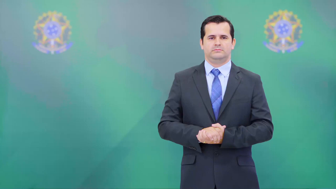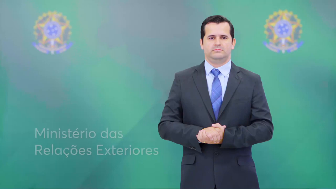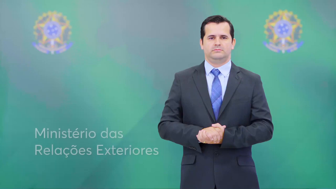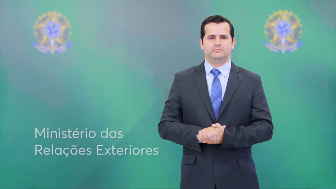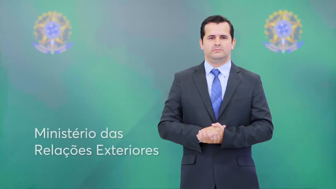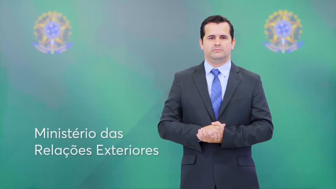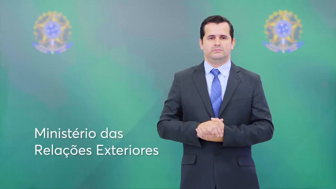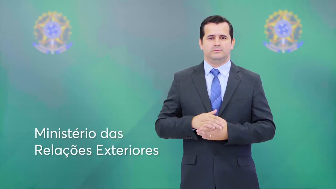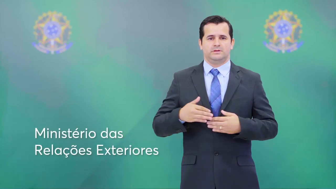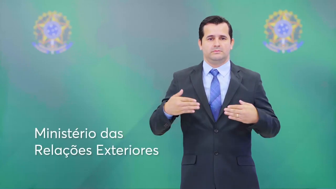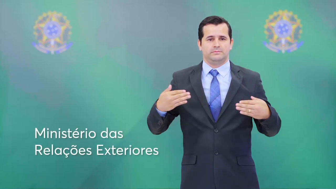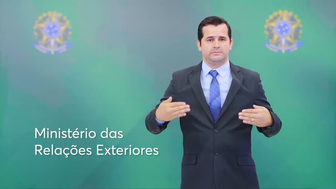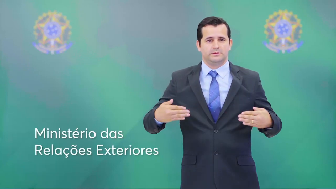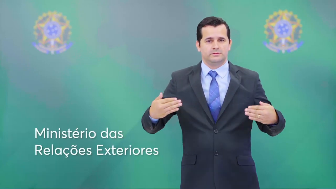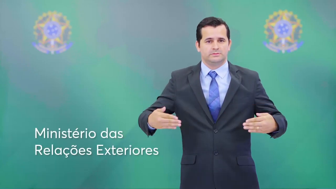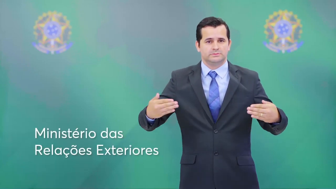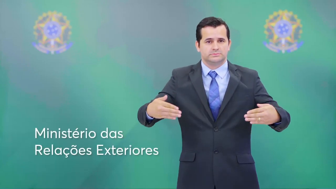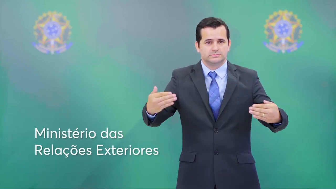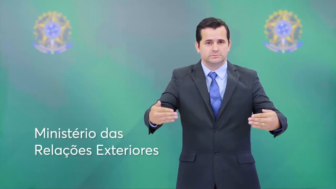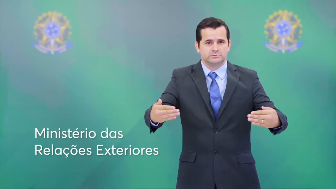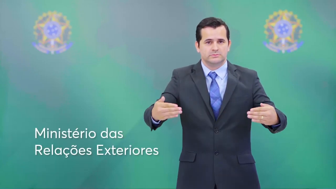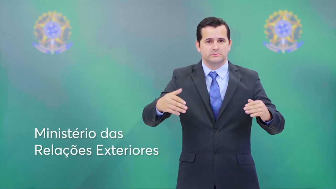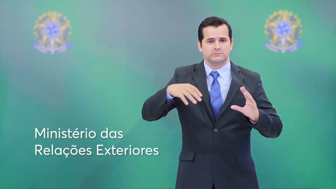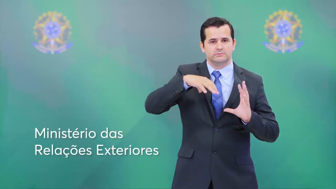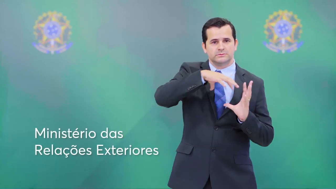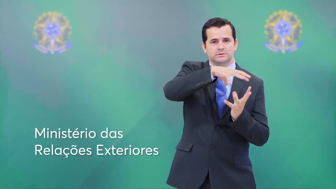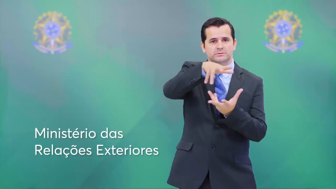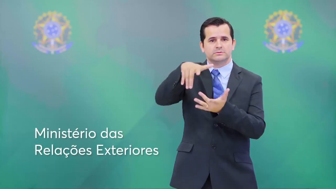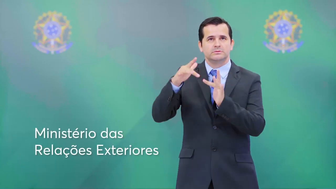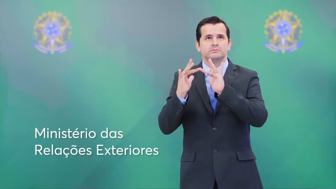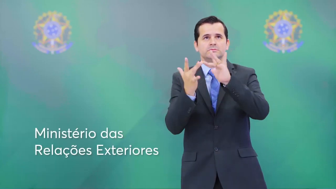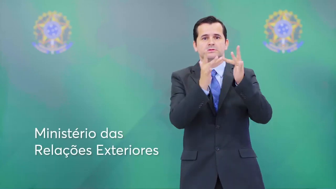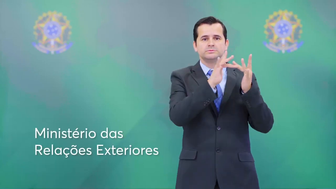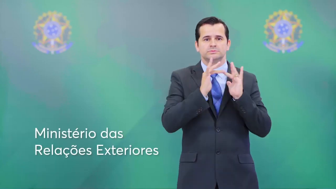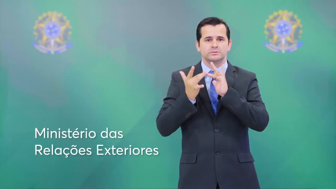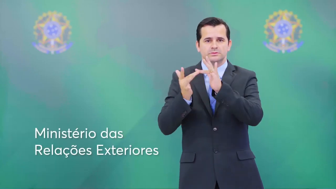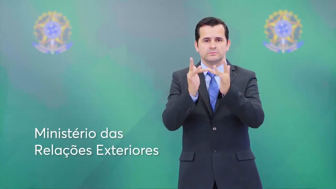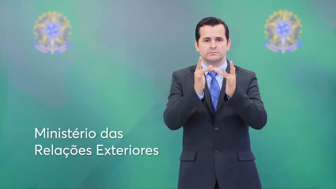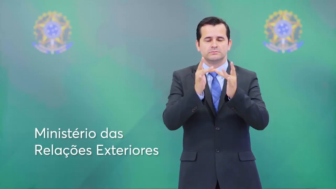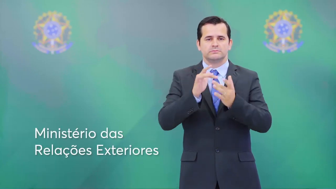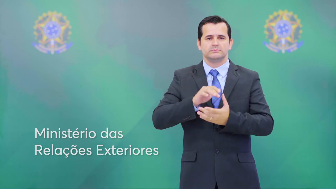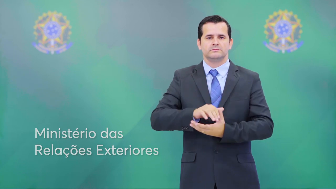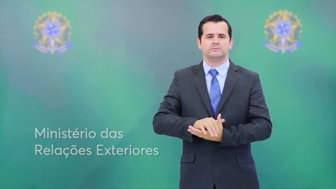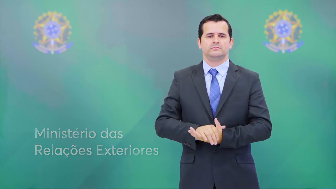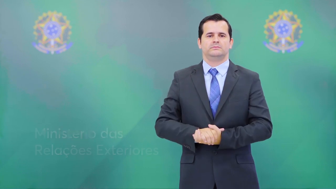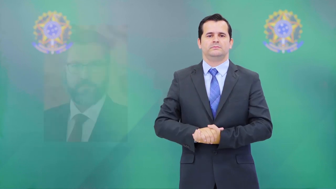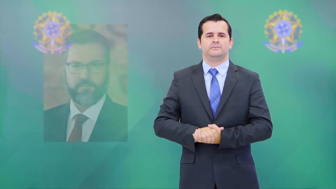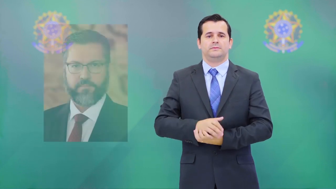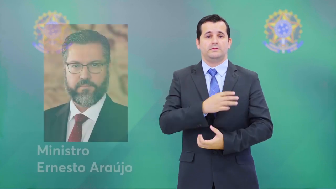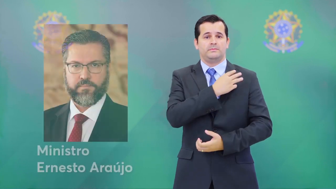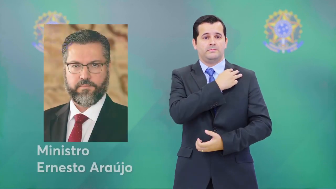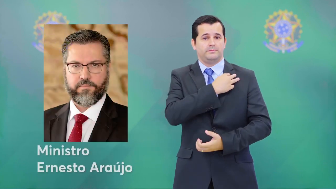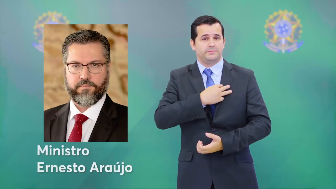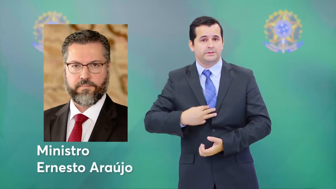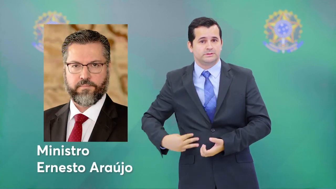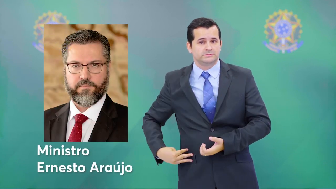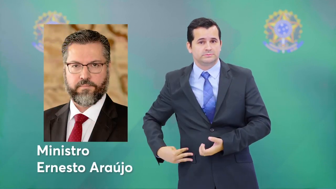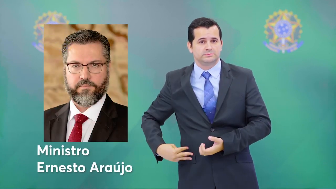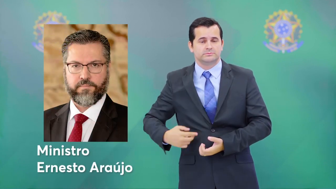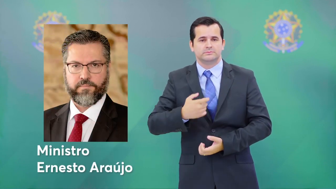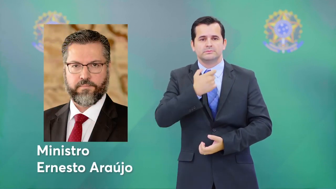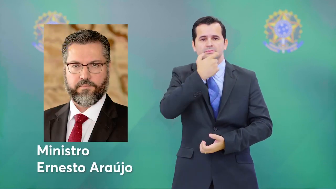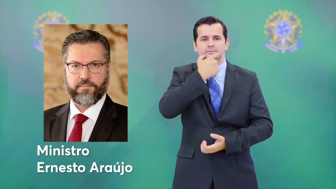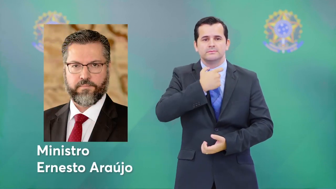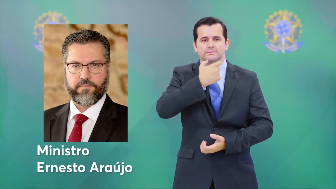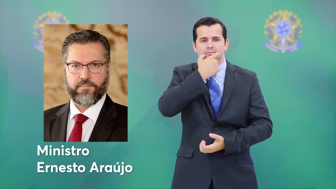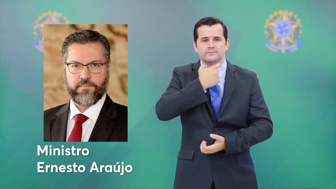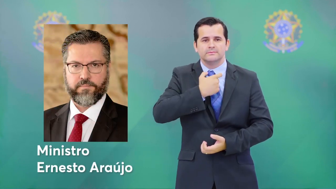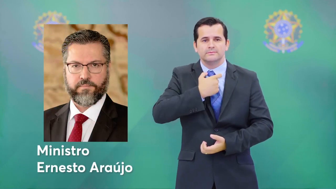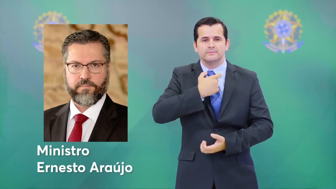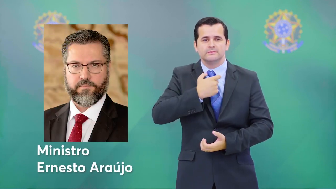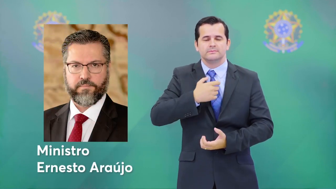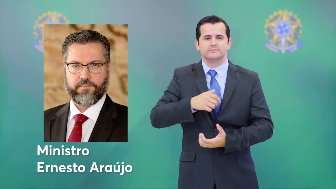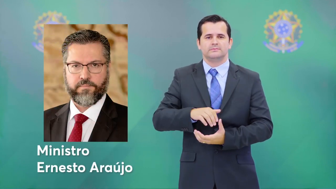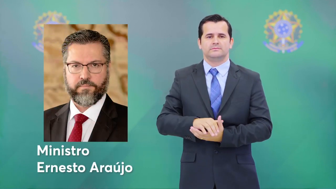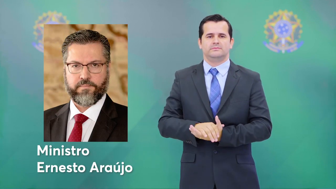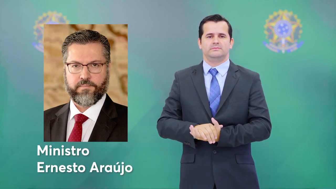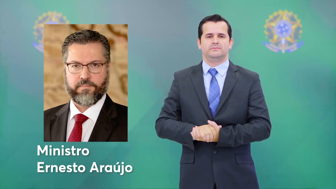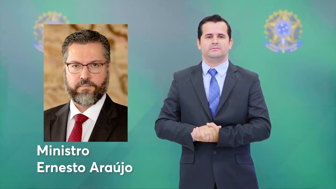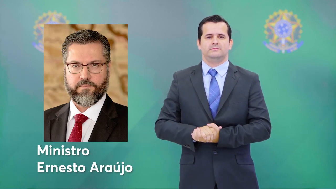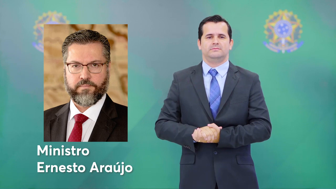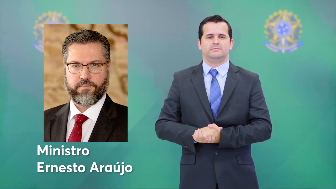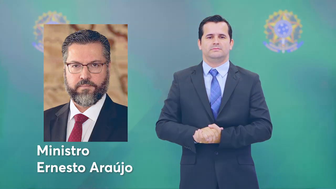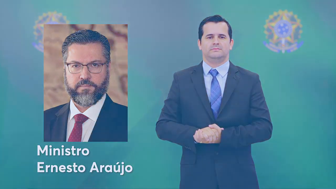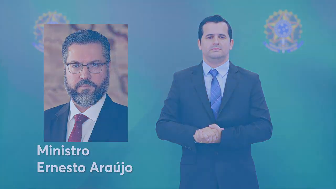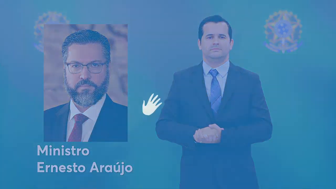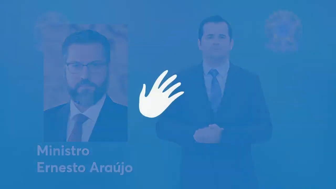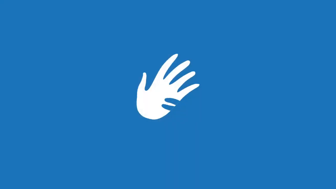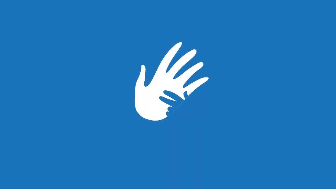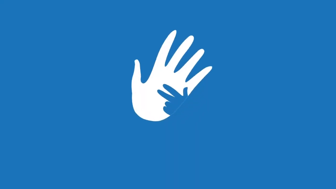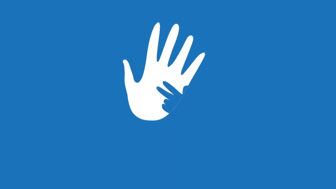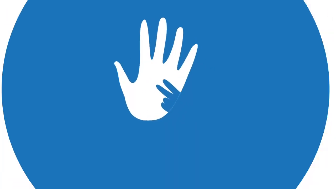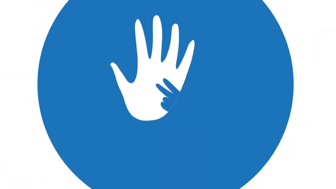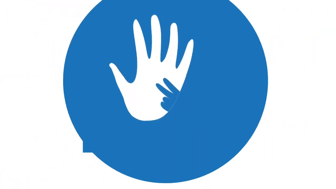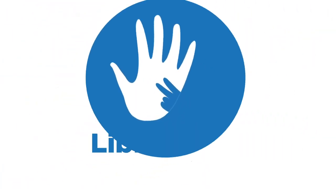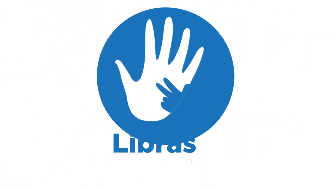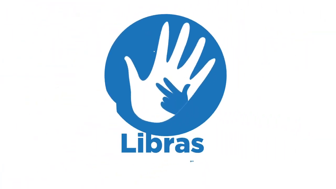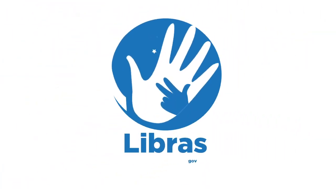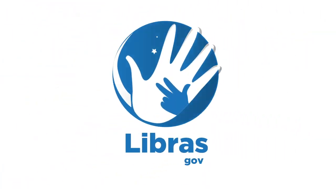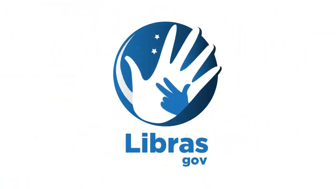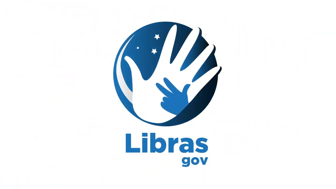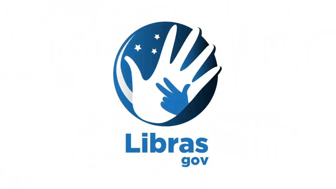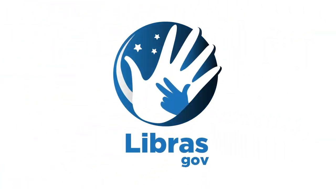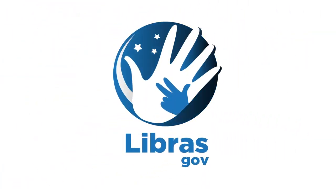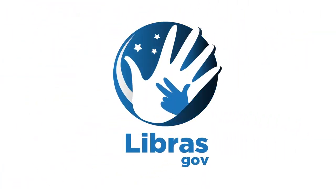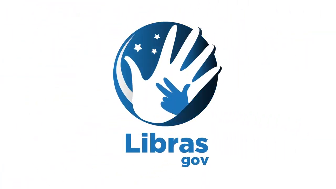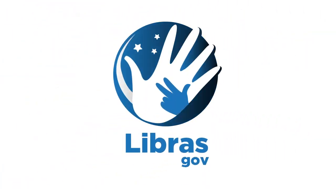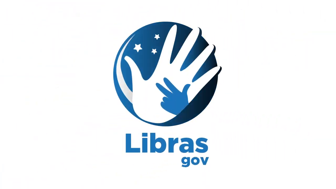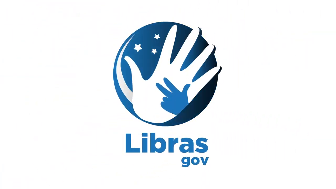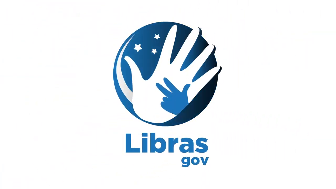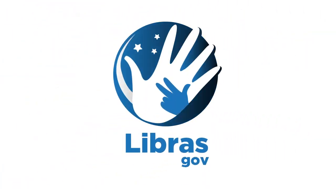Ministério das Relações Exteriores